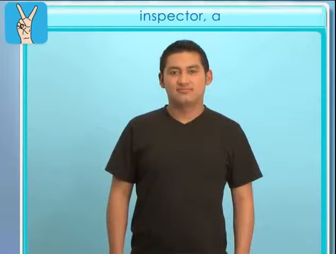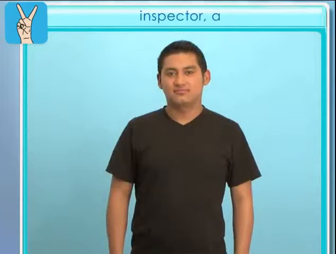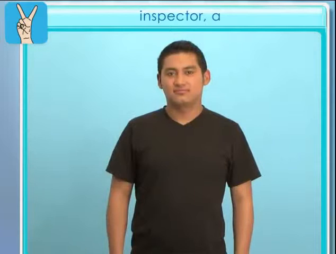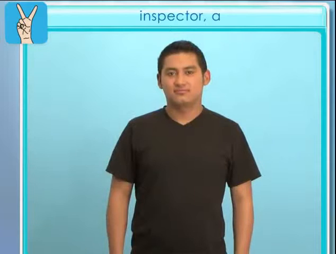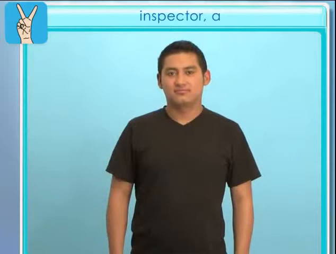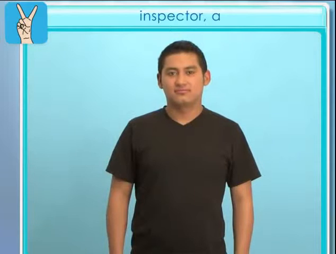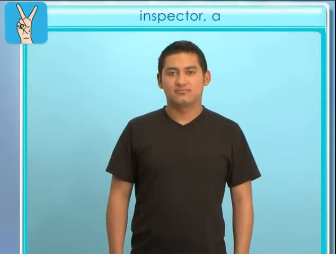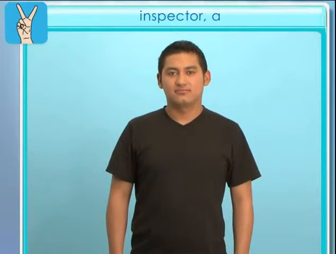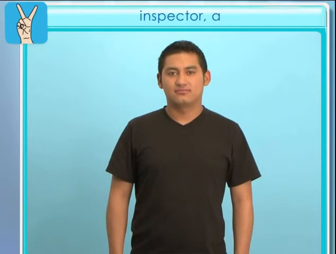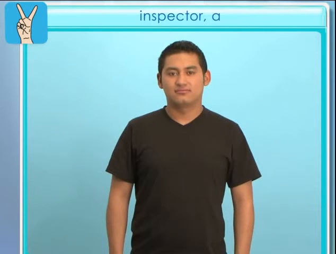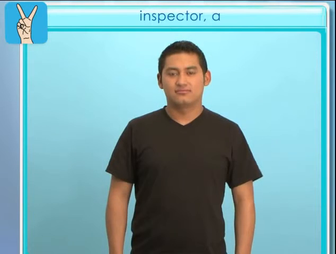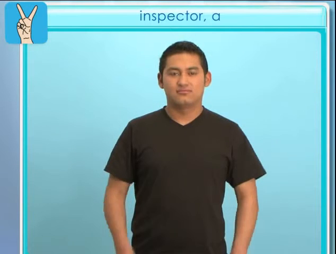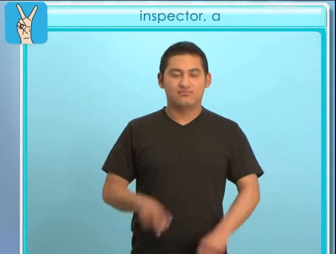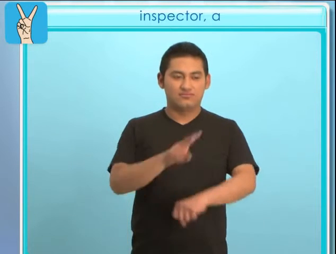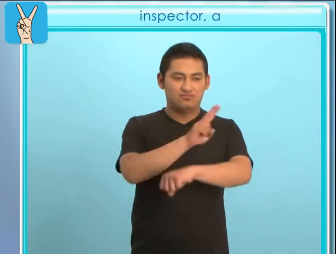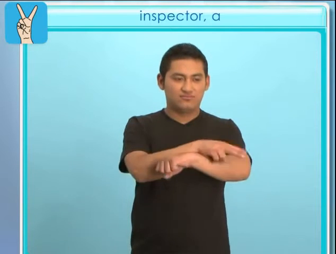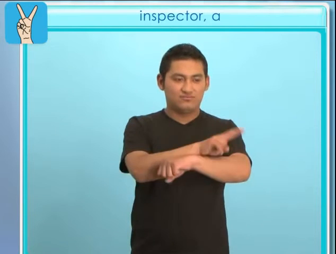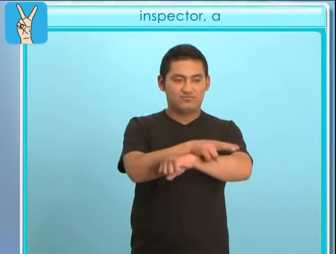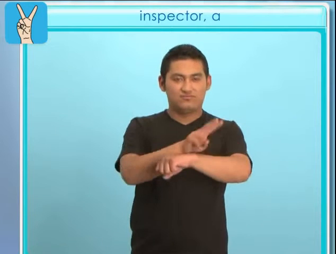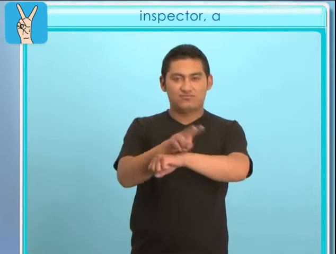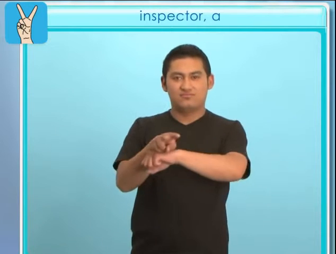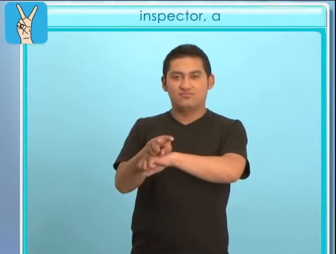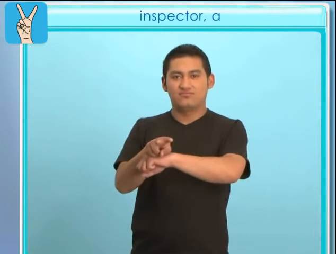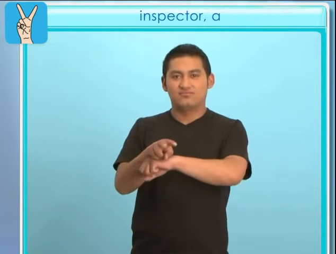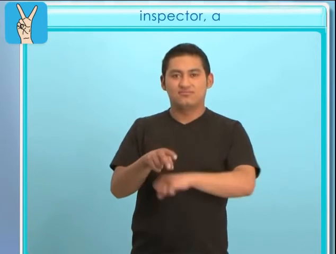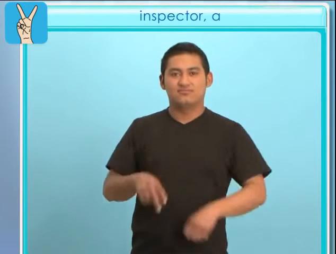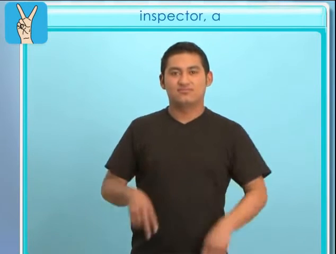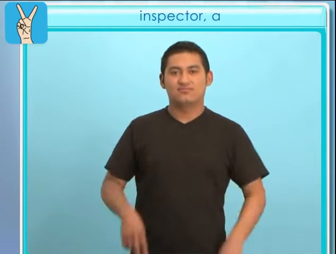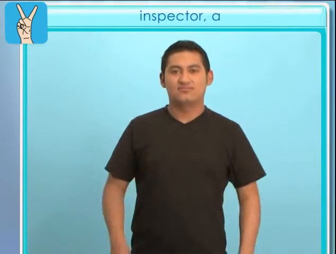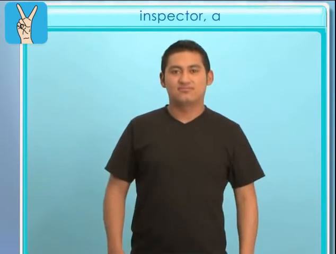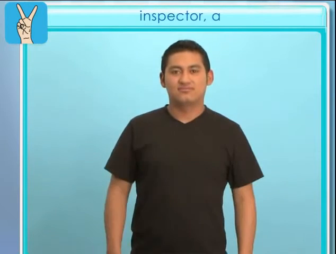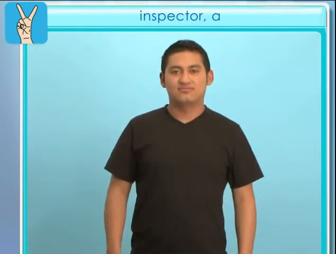INSPECTOR A